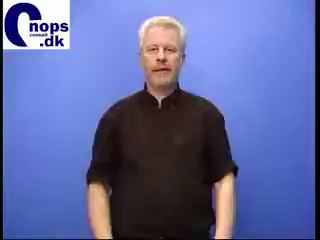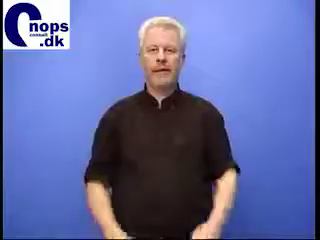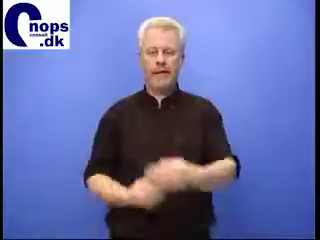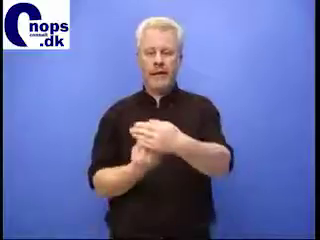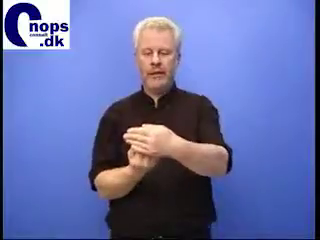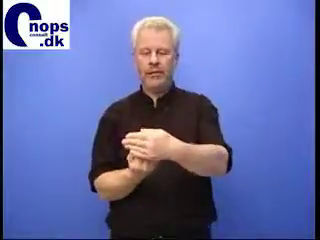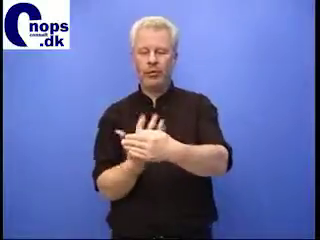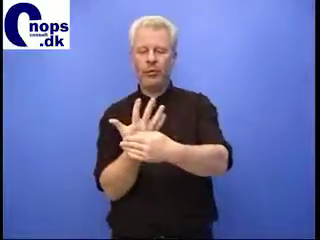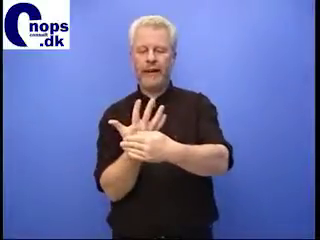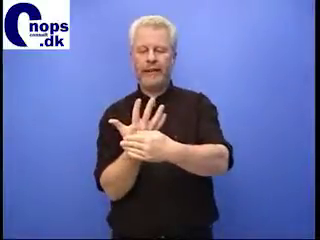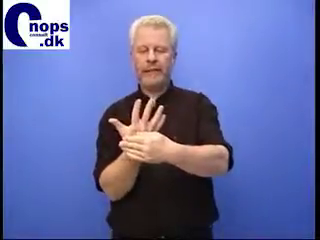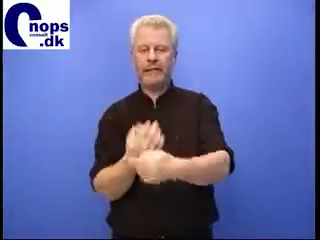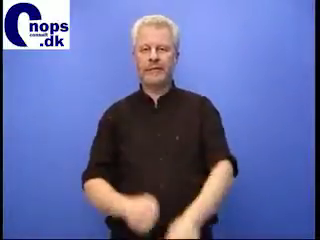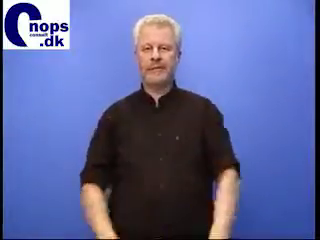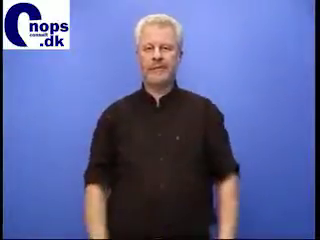sodavand